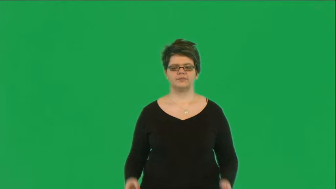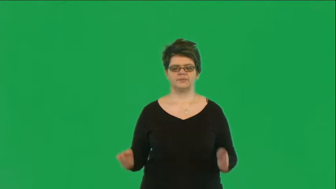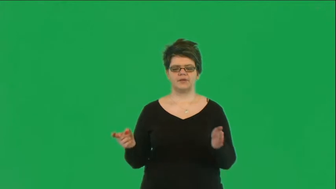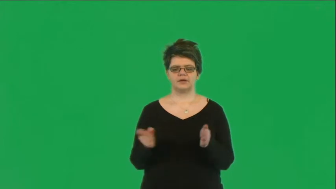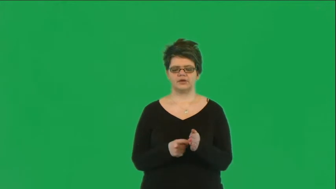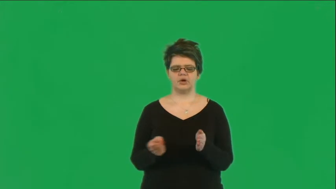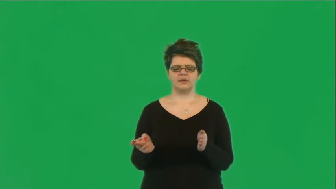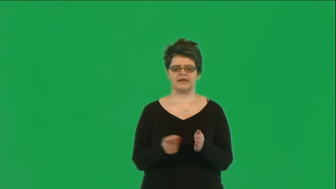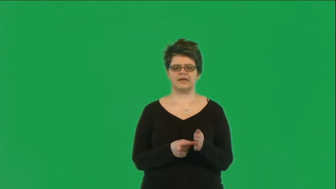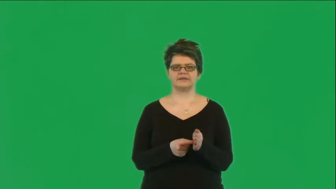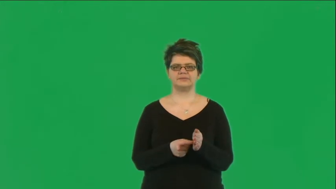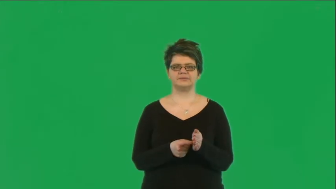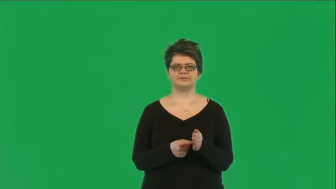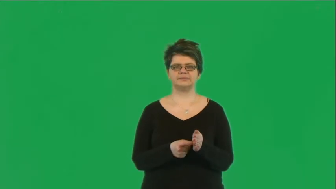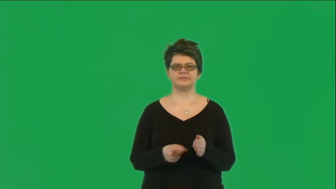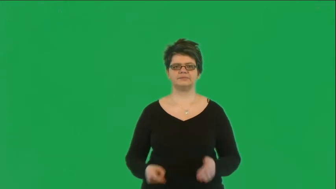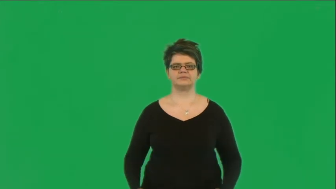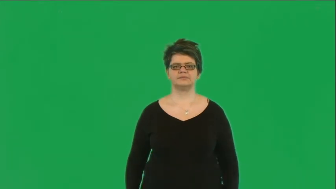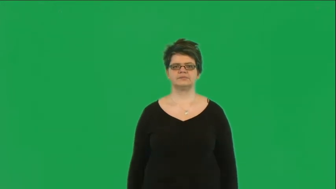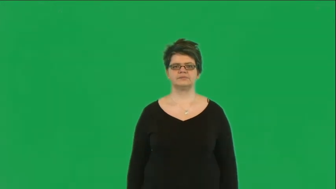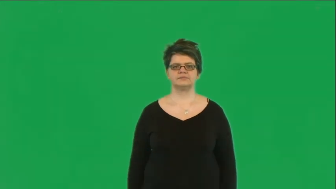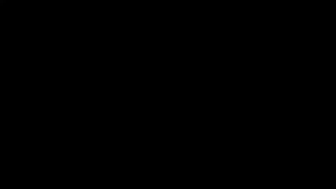domagać